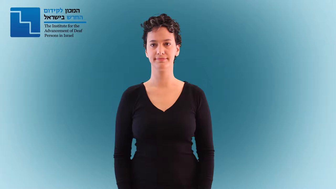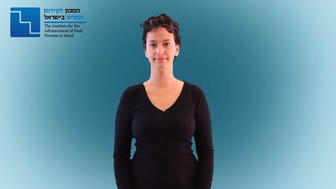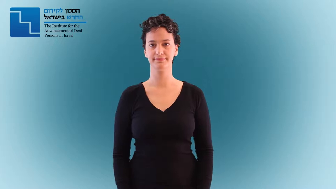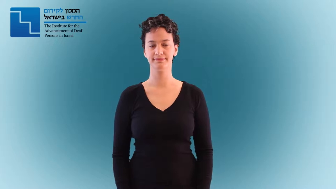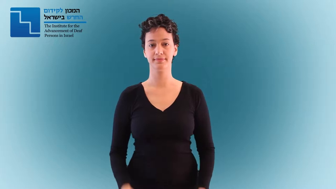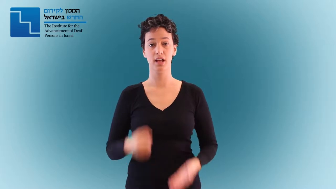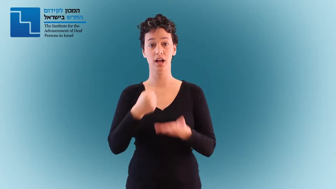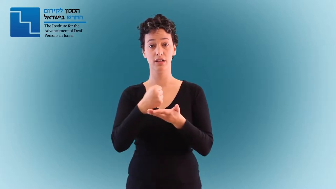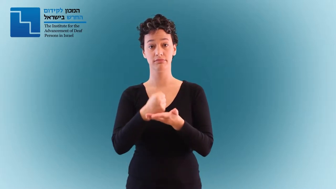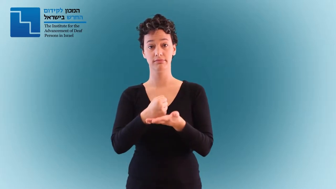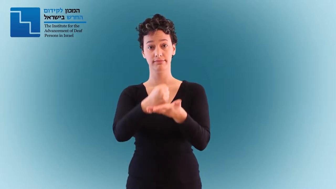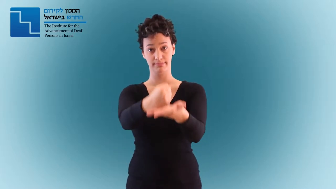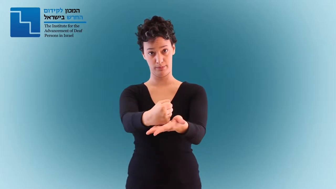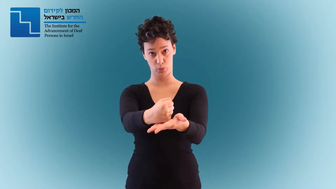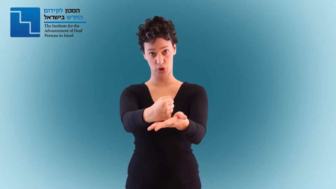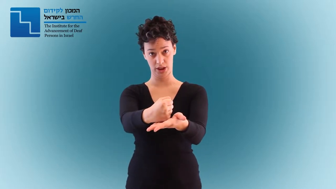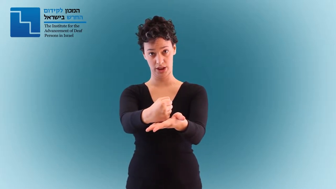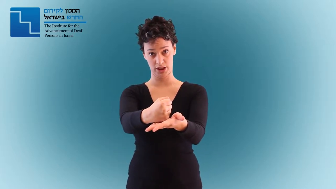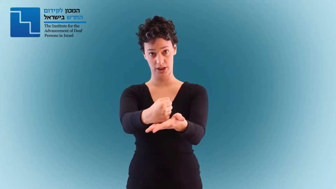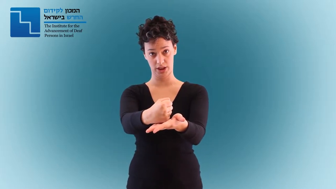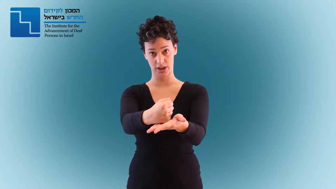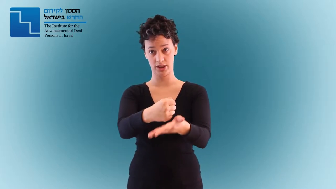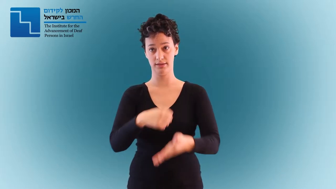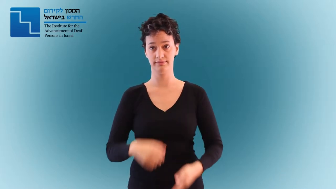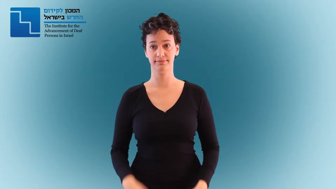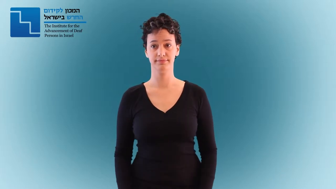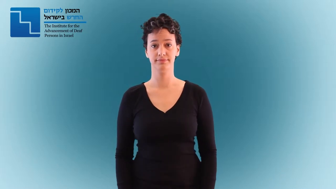מימון